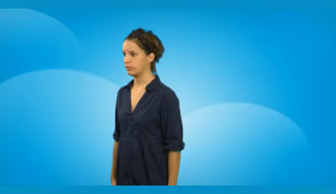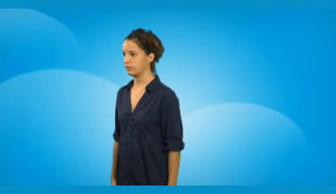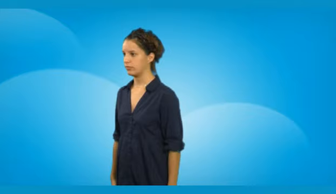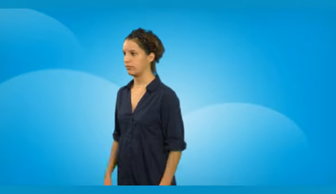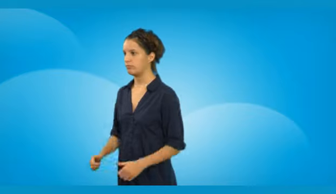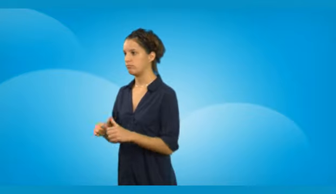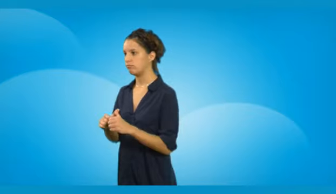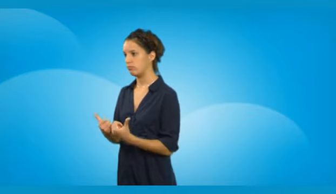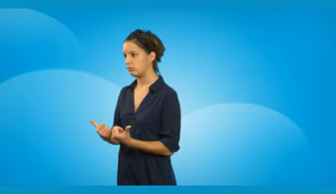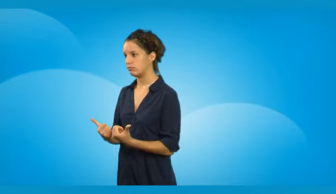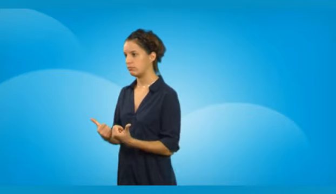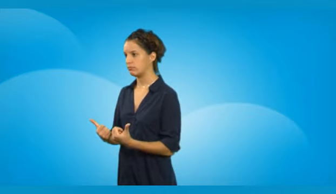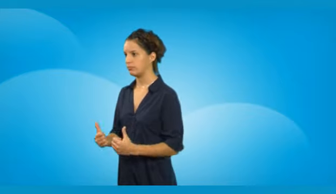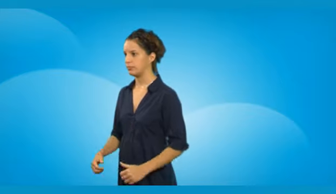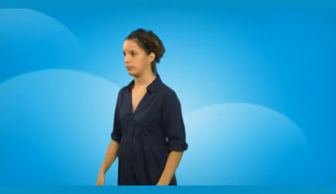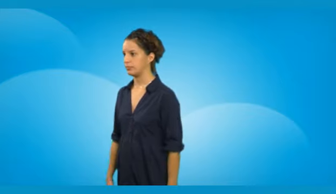Válás